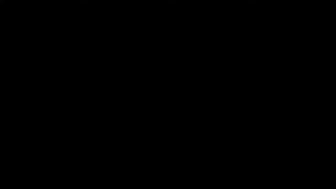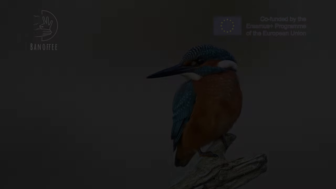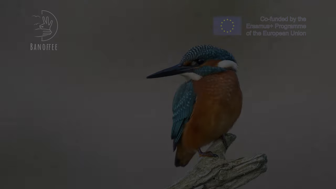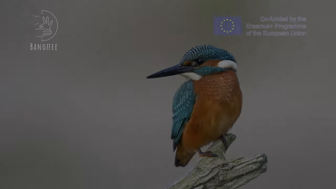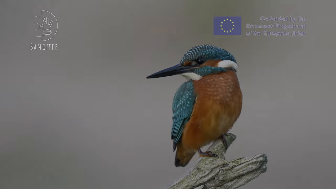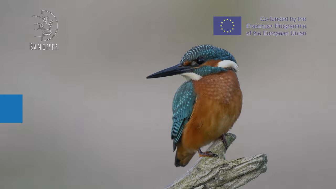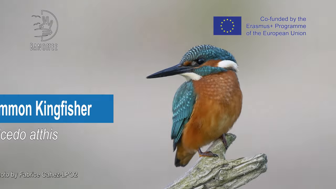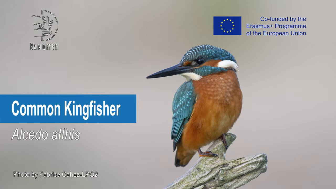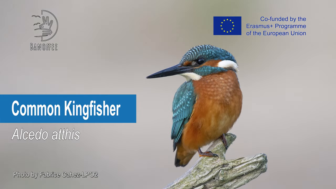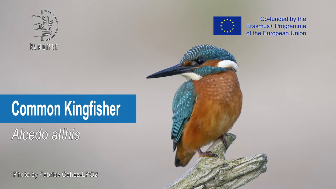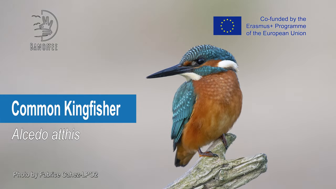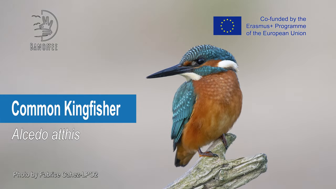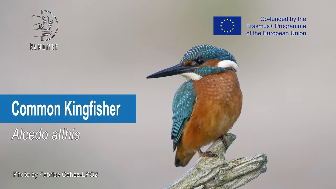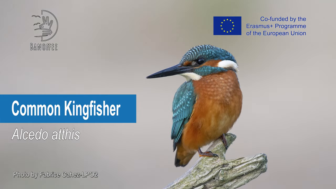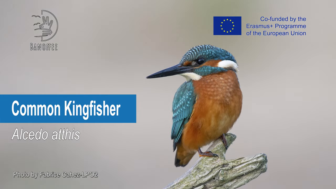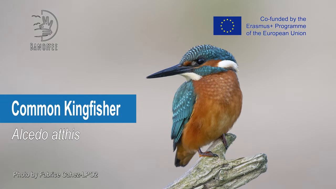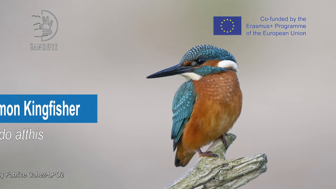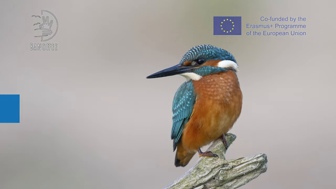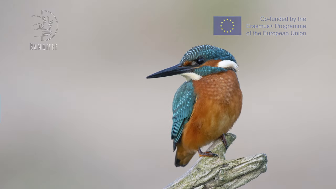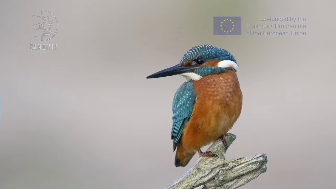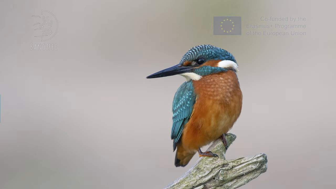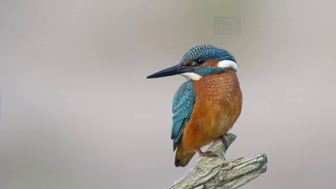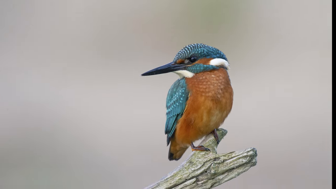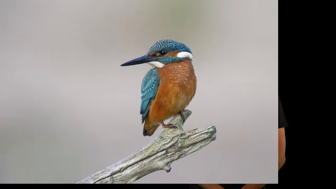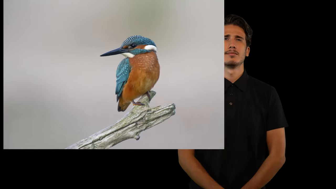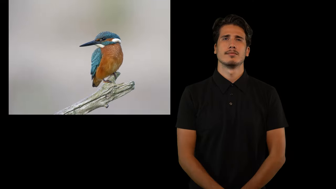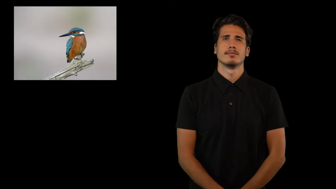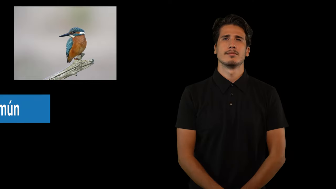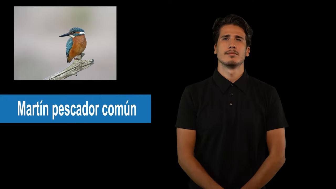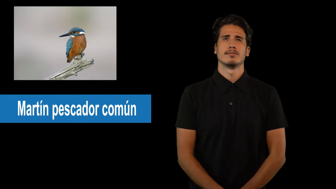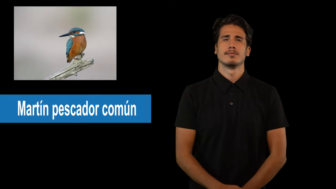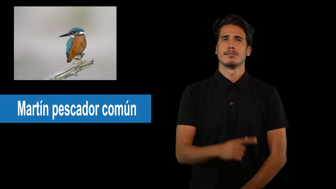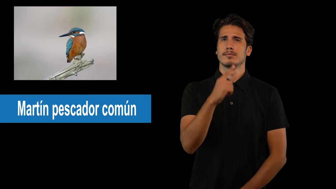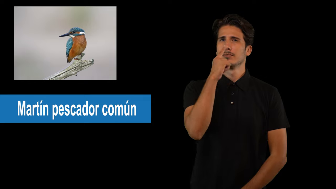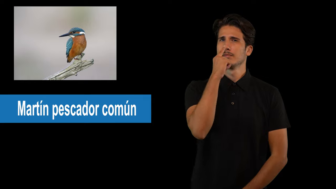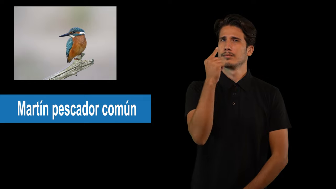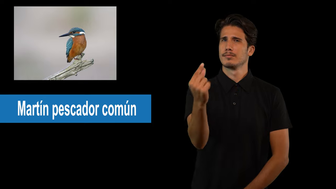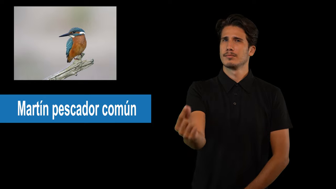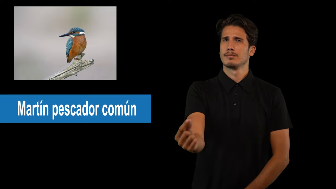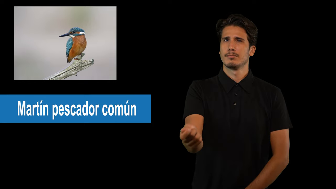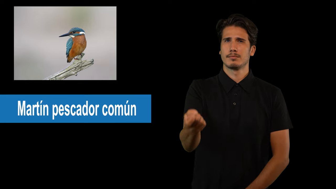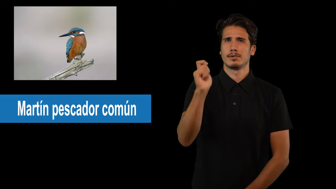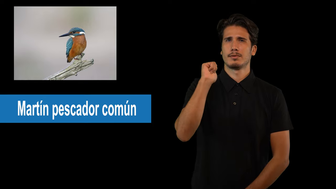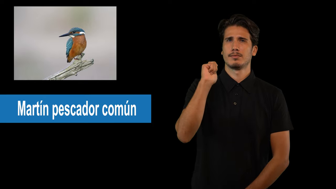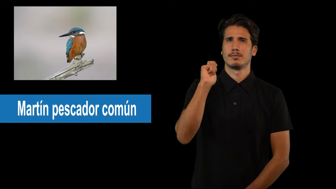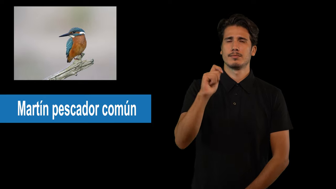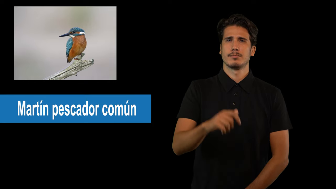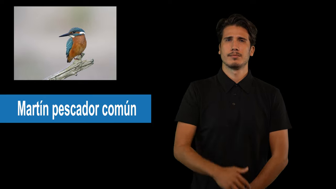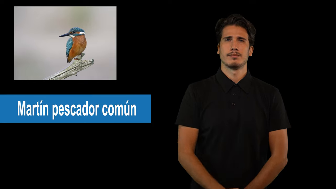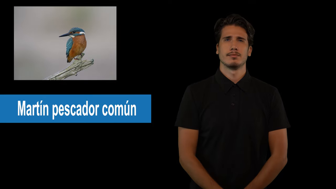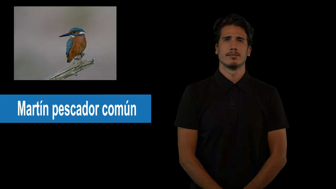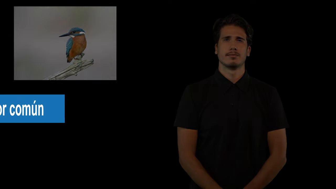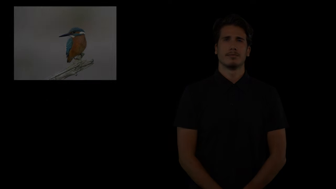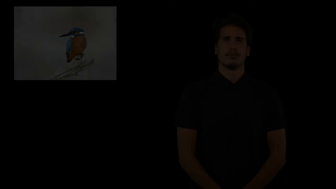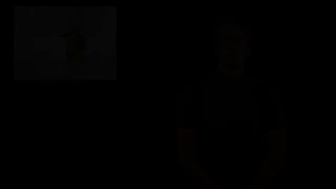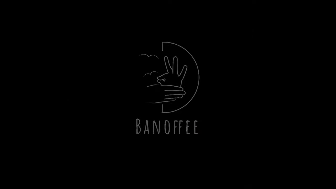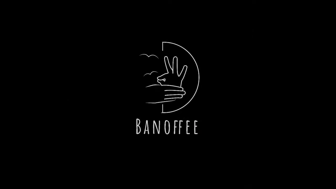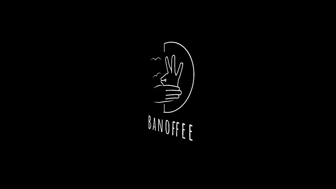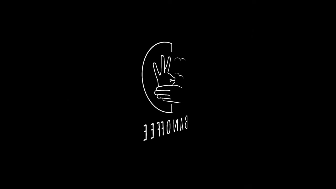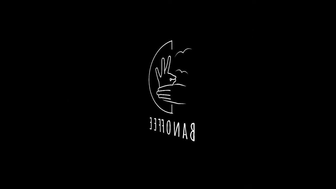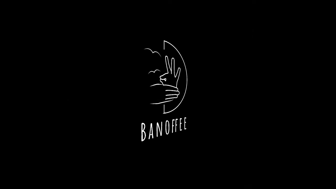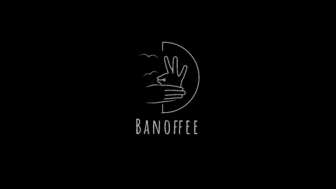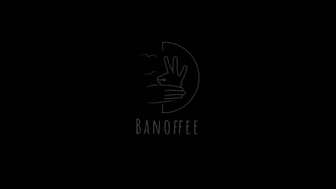Martín pescador común